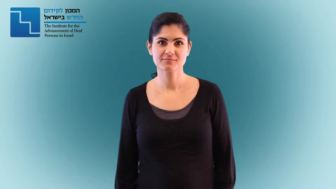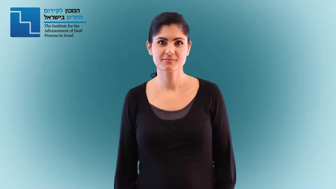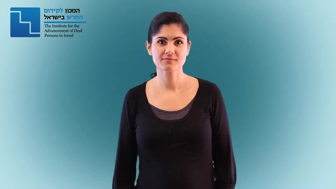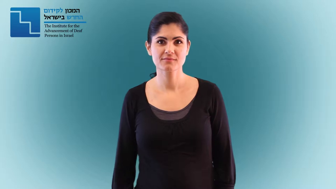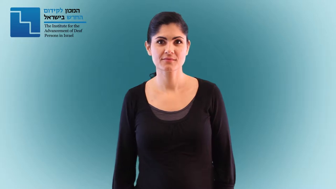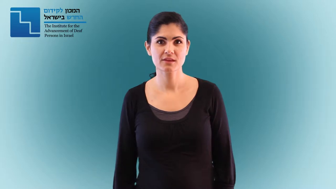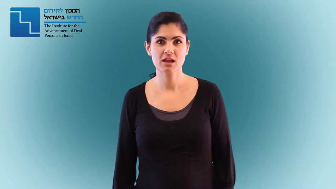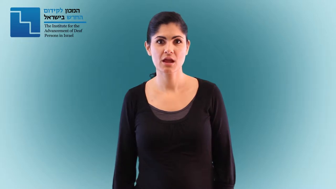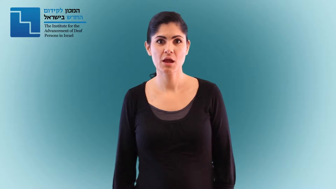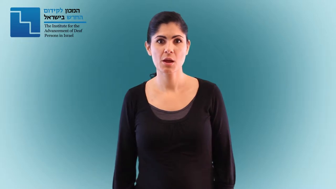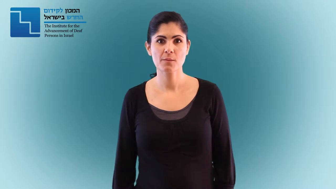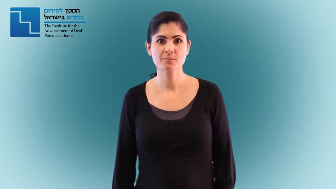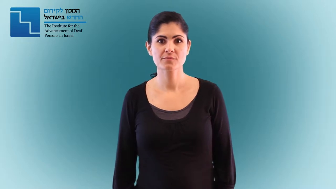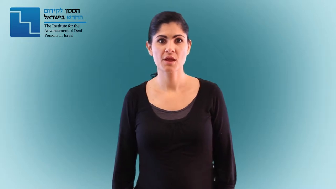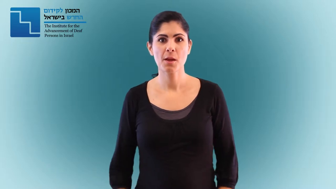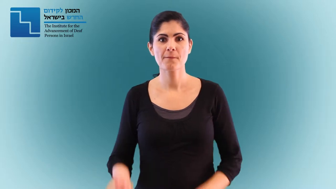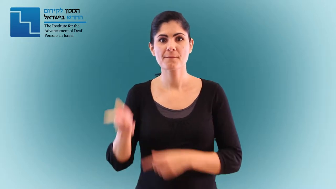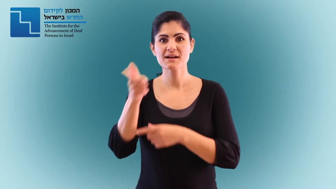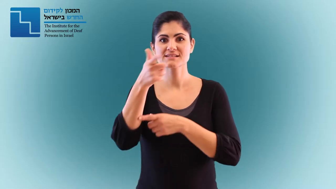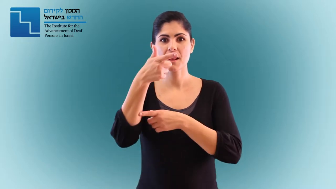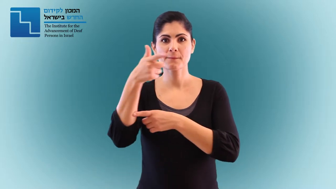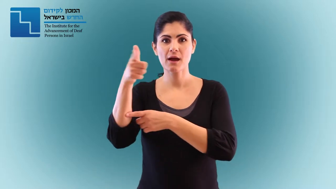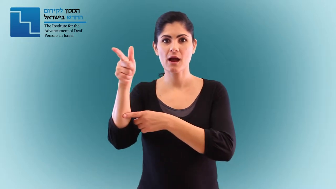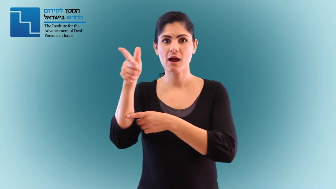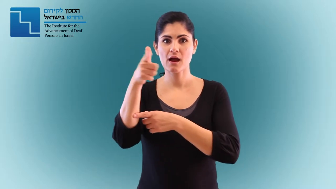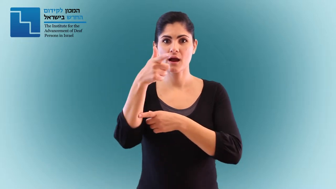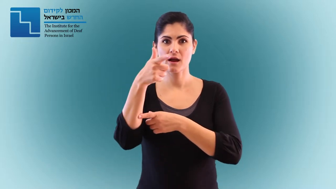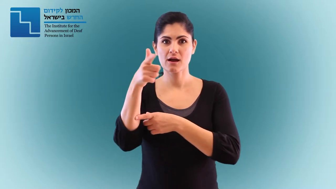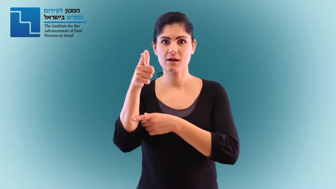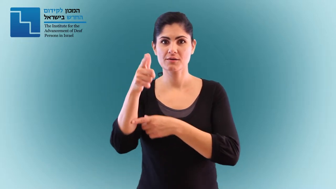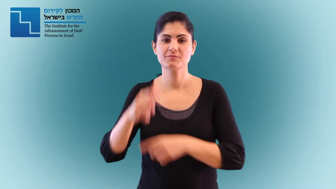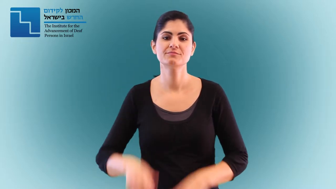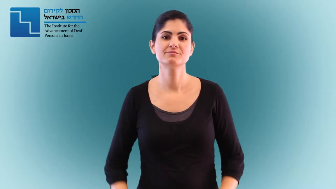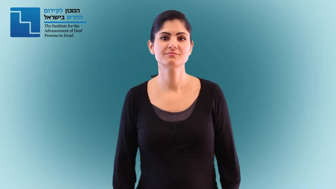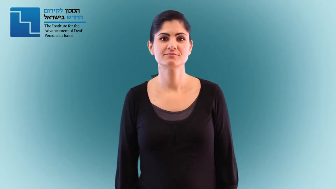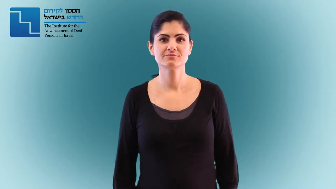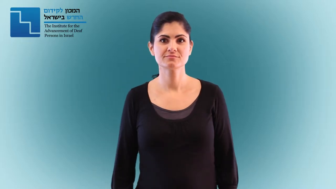מצלמה